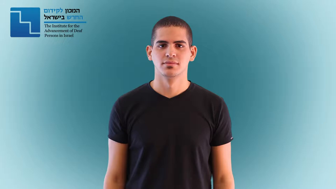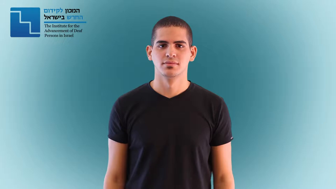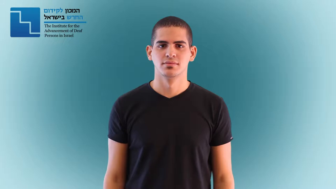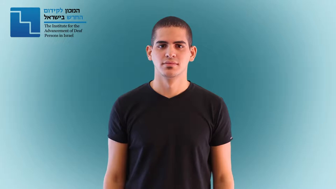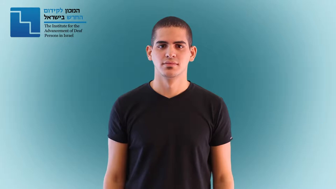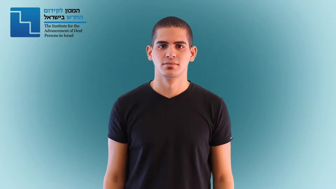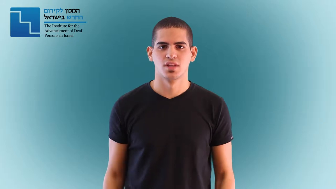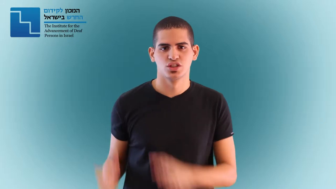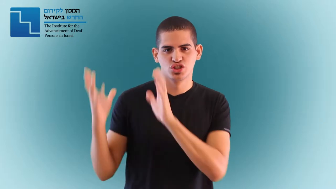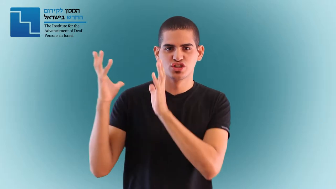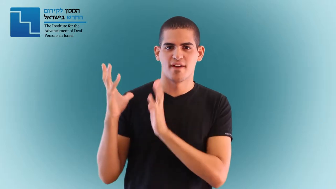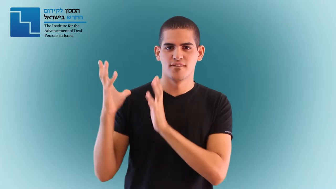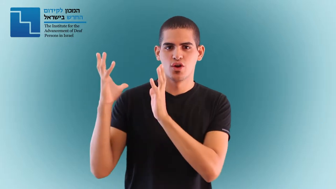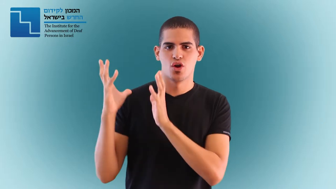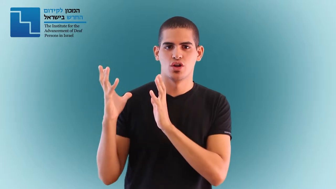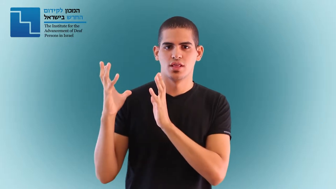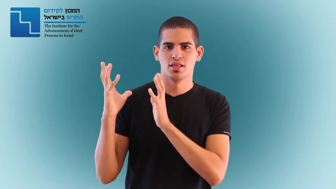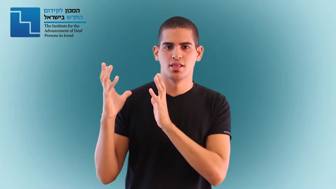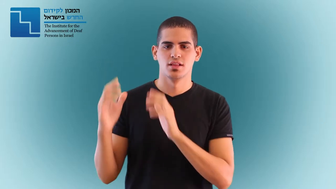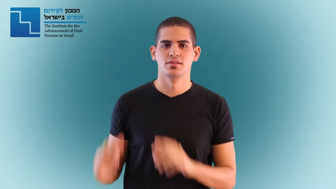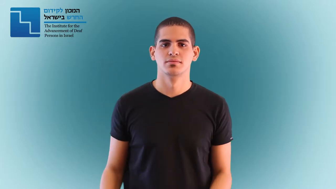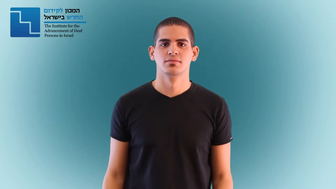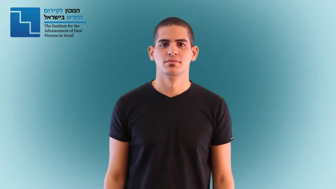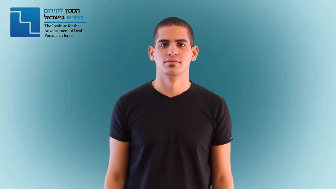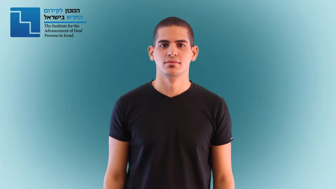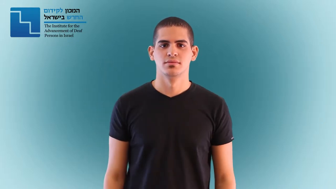חג שבועות